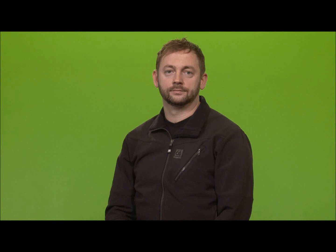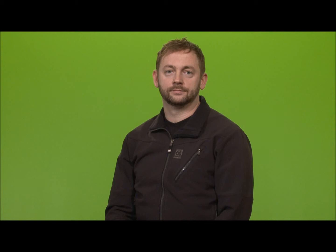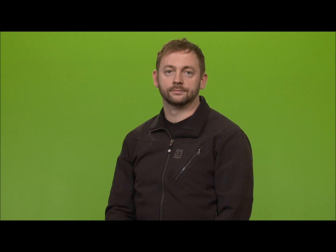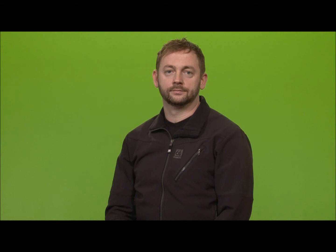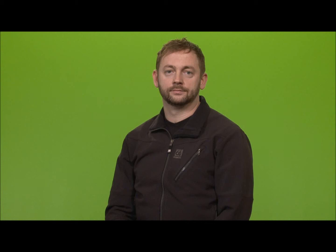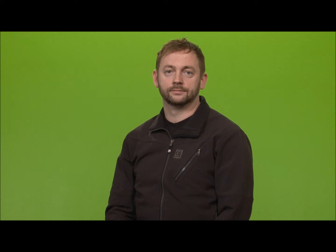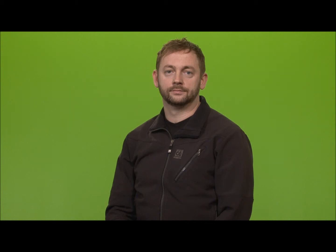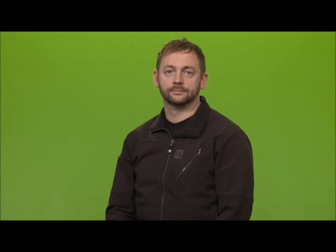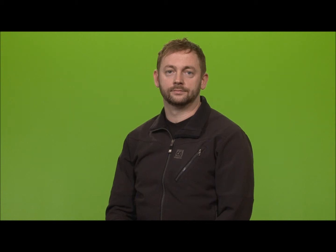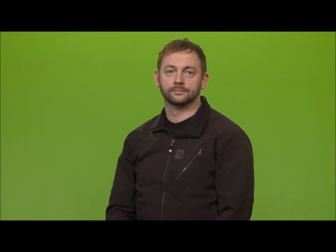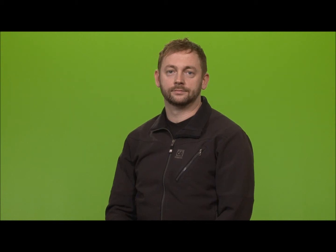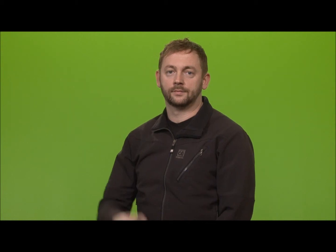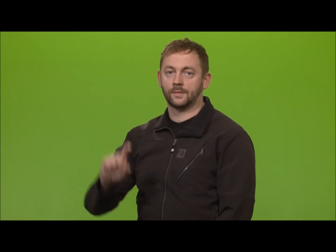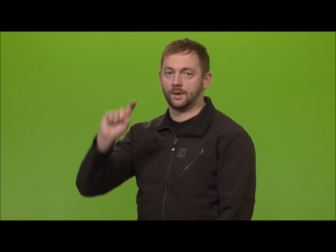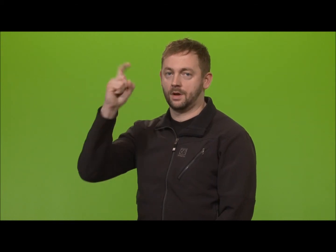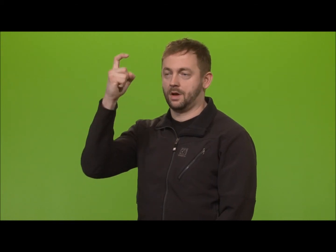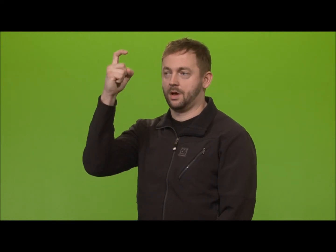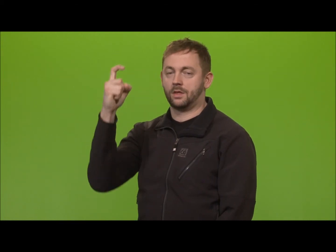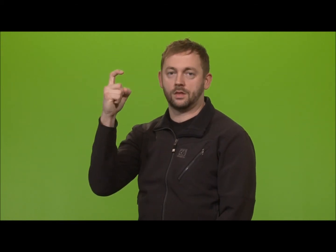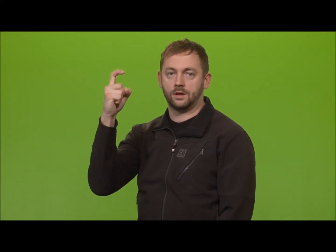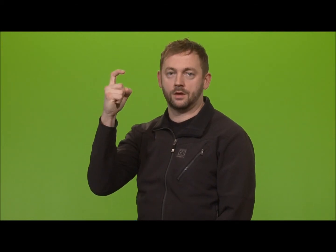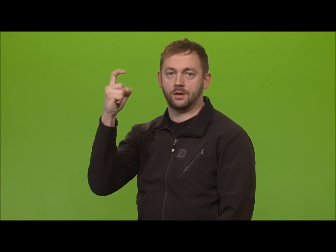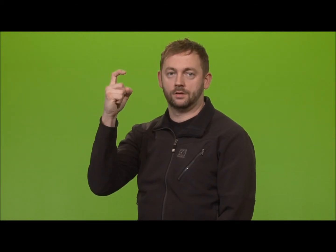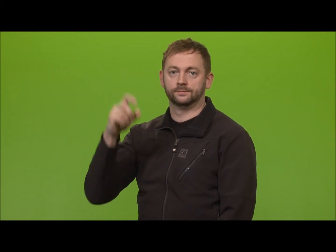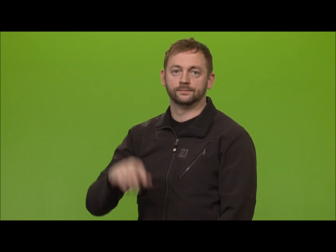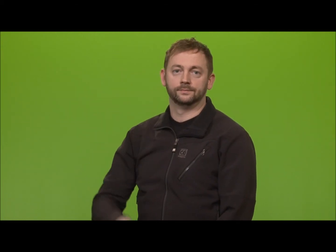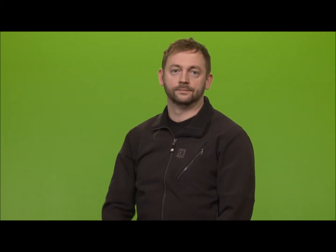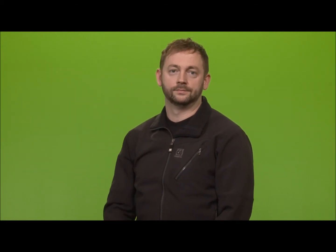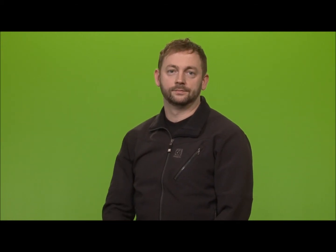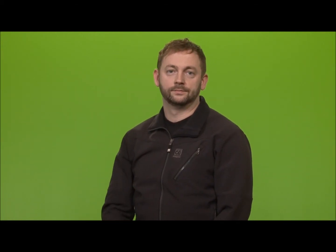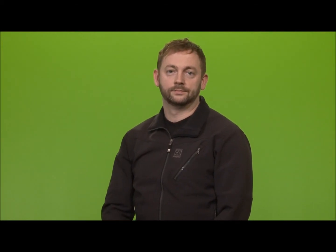hanga